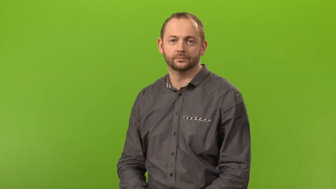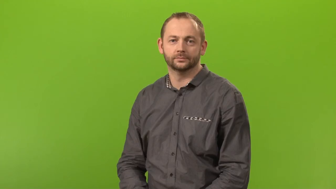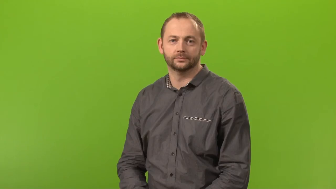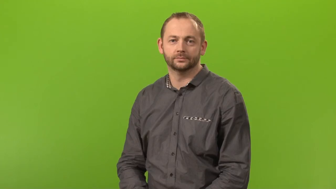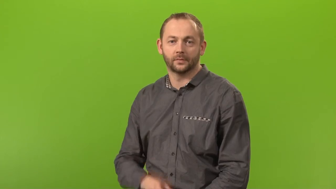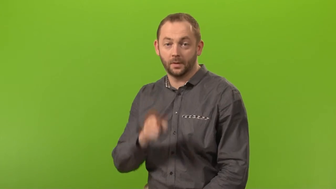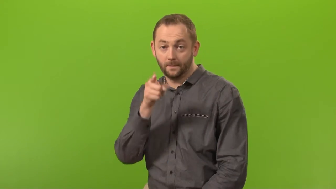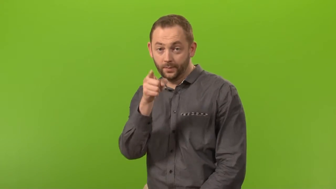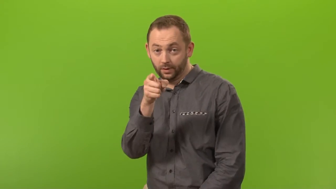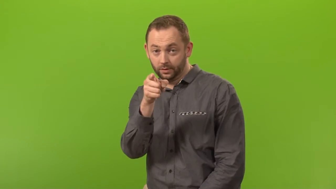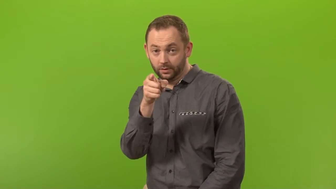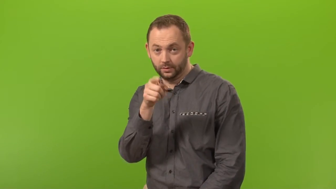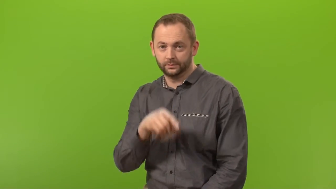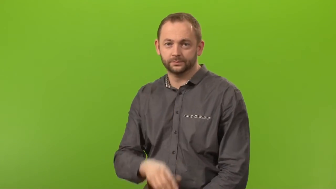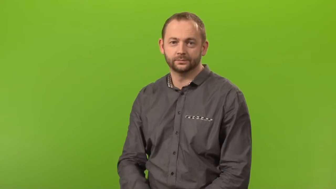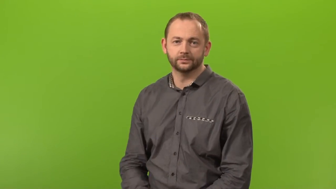Bend